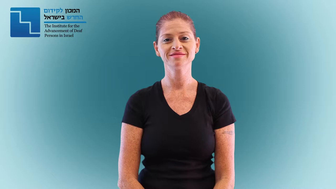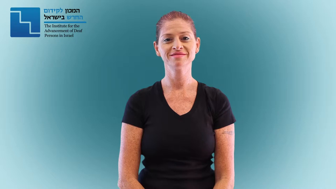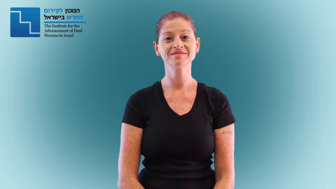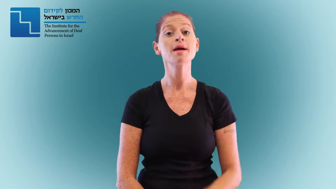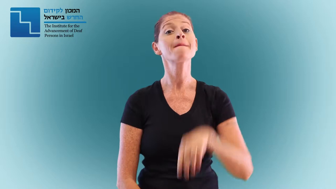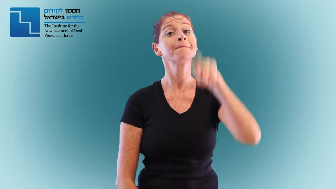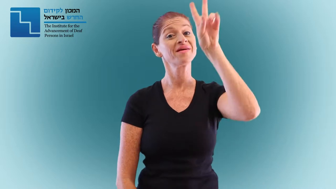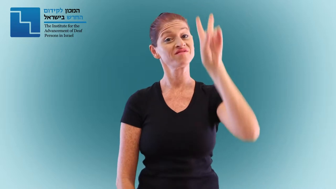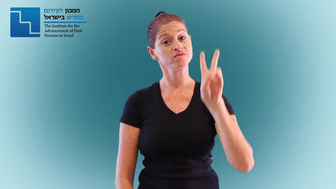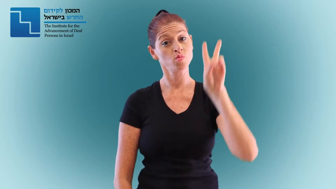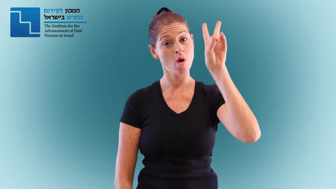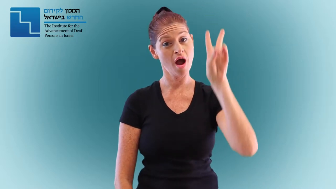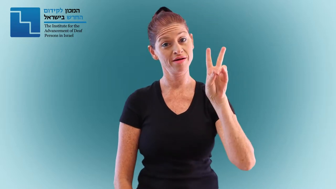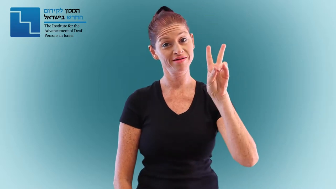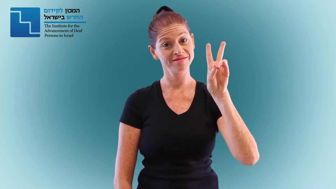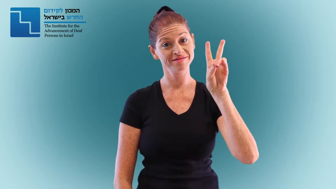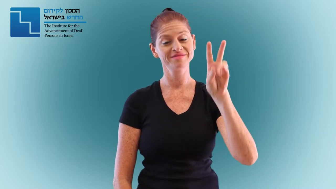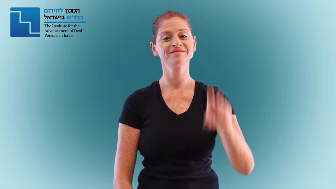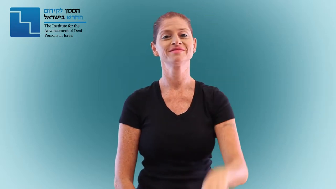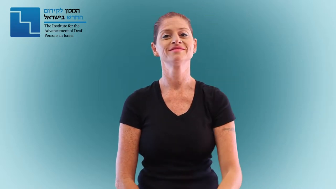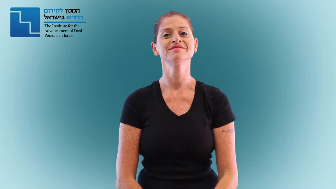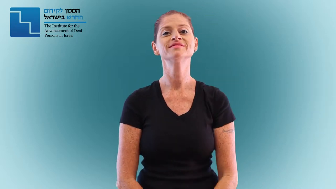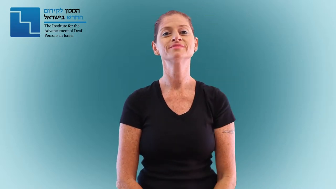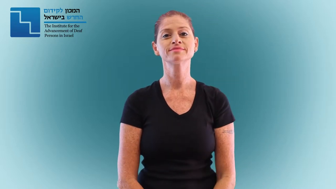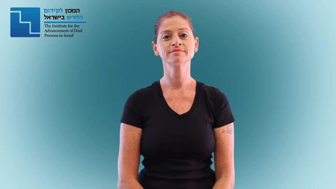פברואר